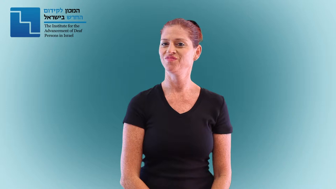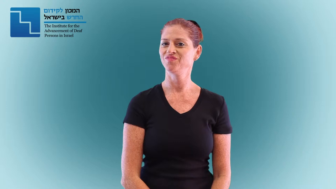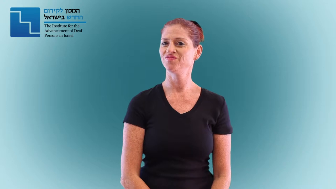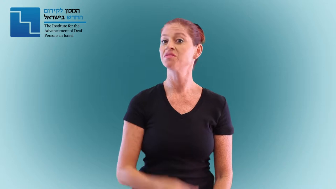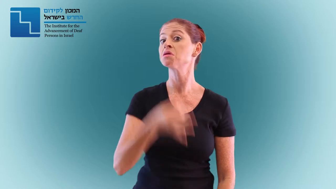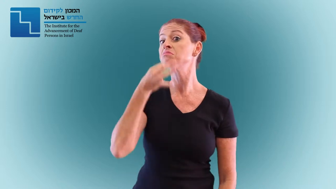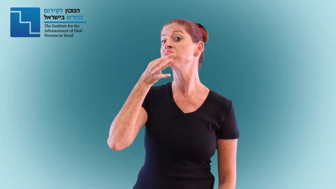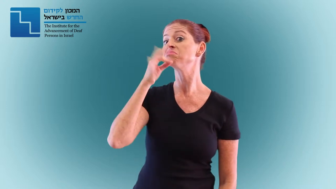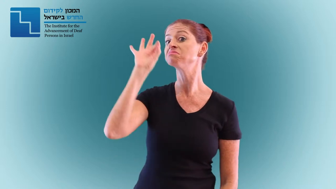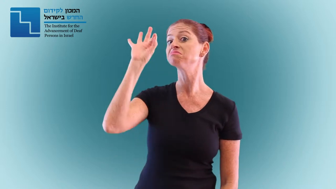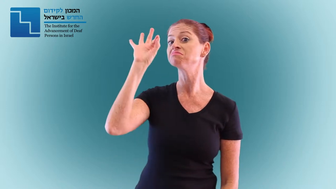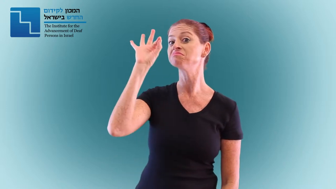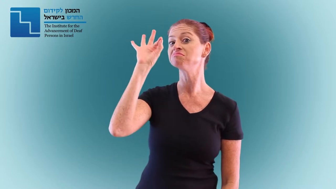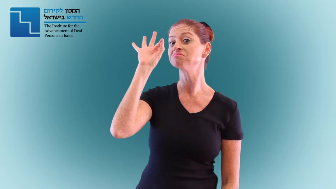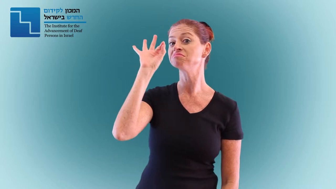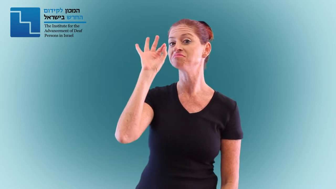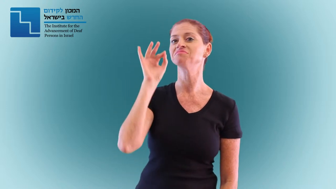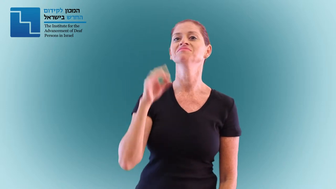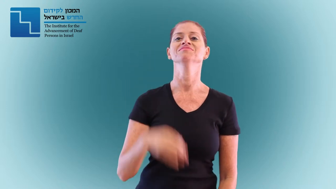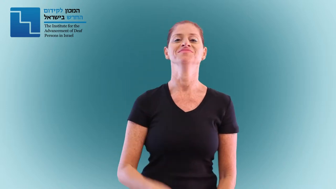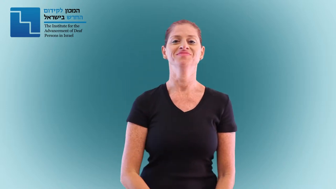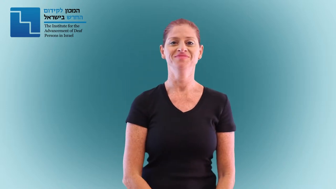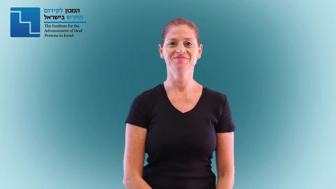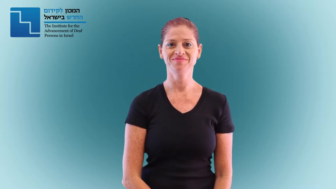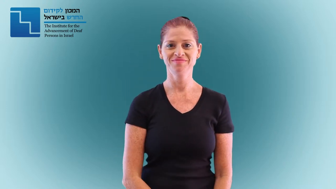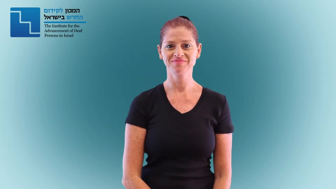טוב יותר